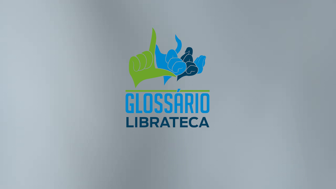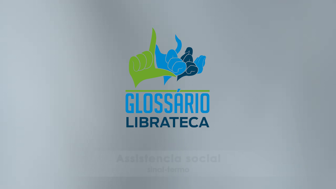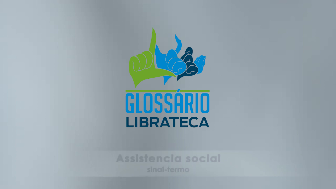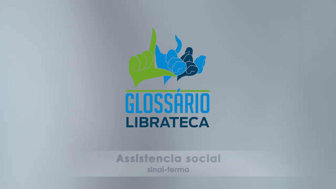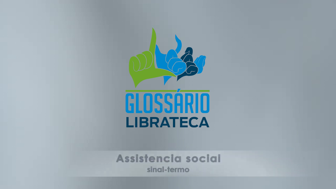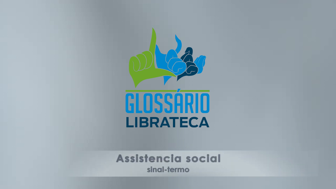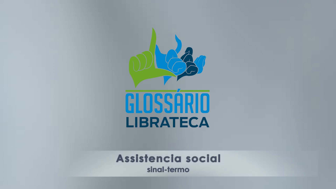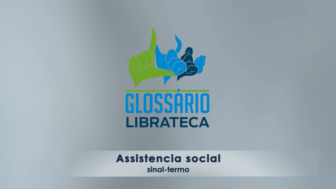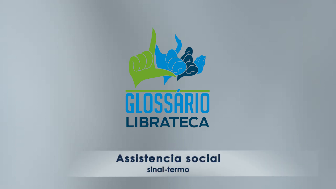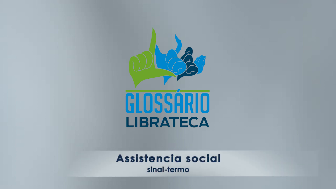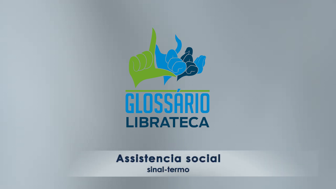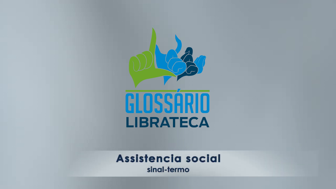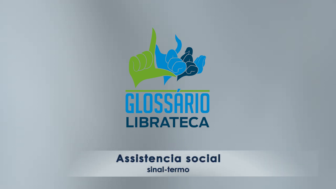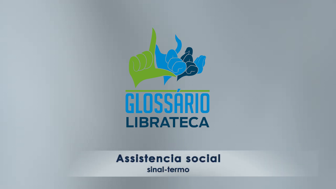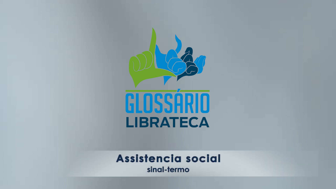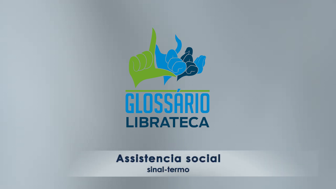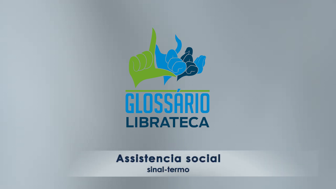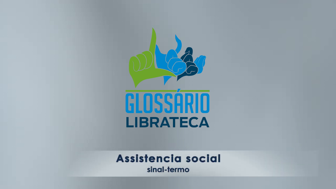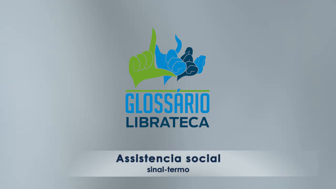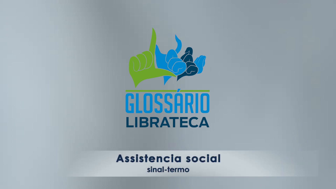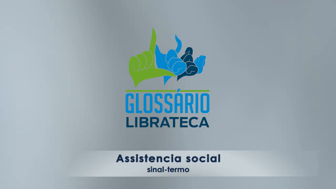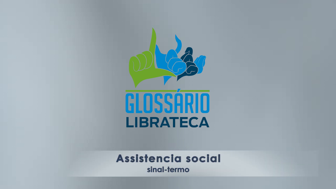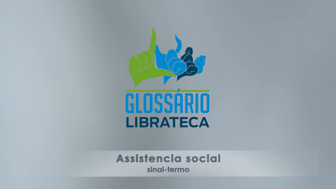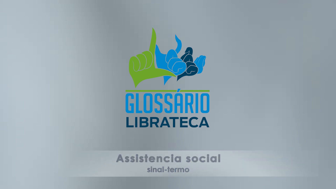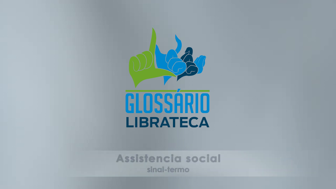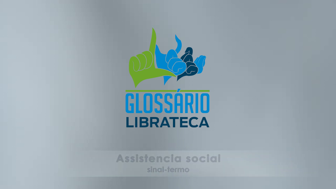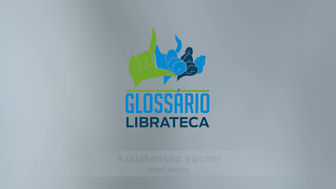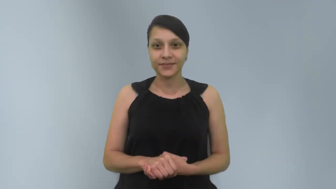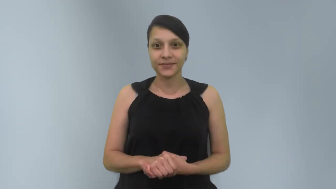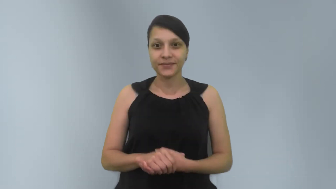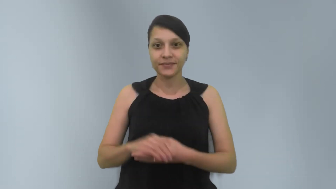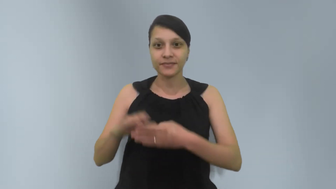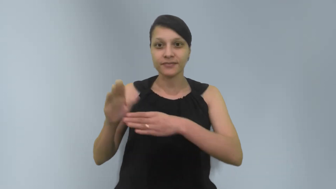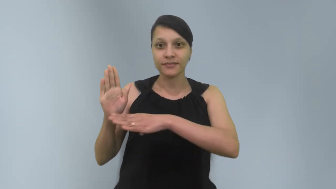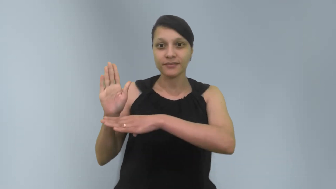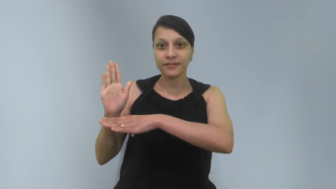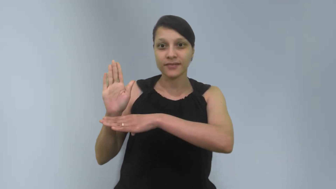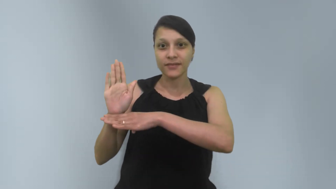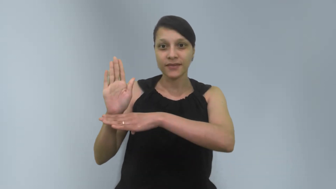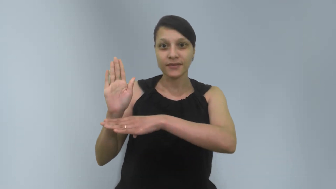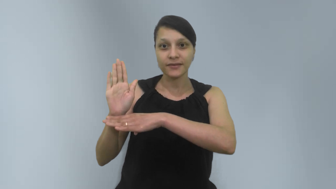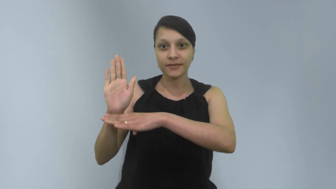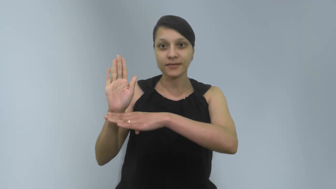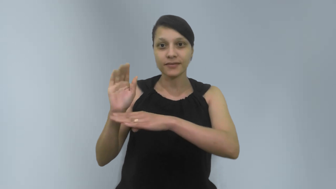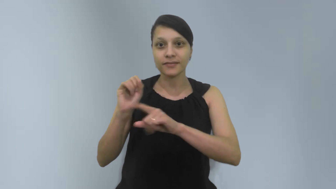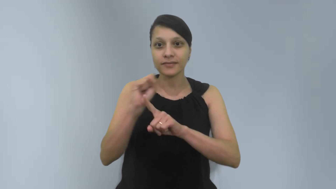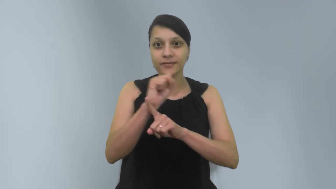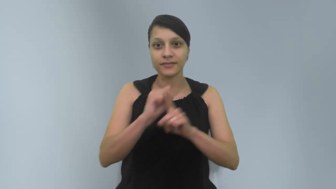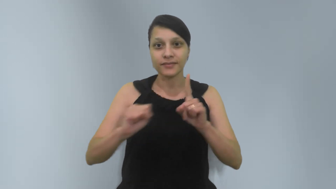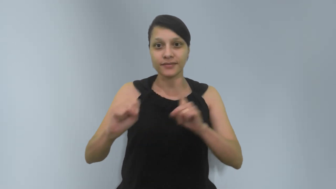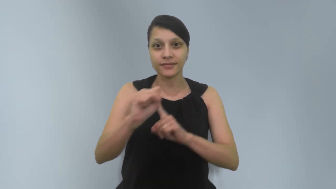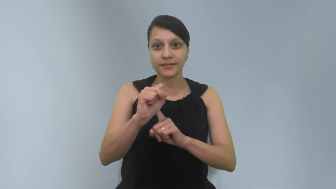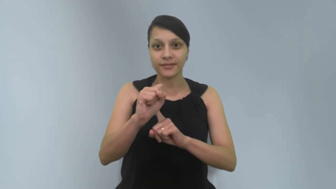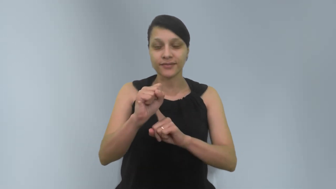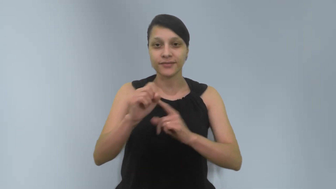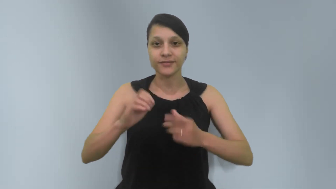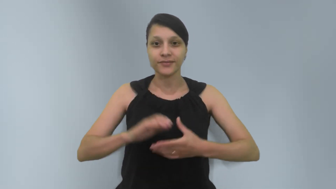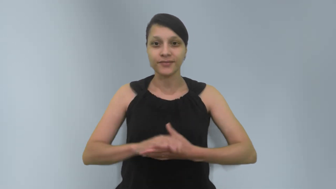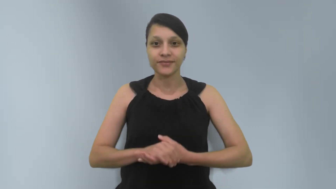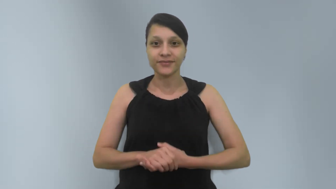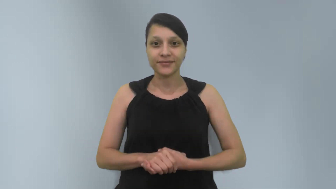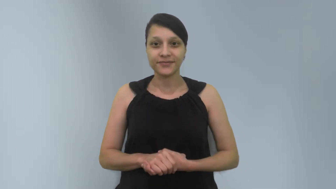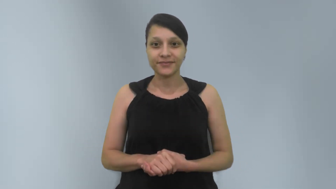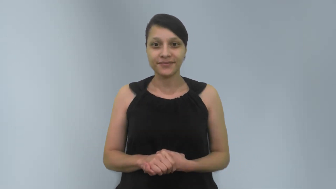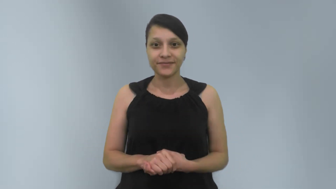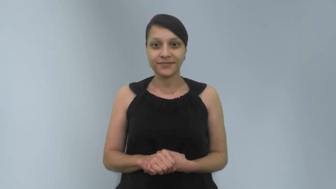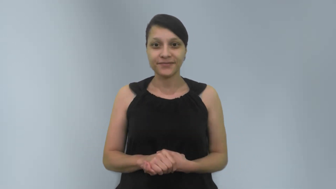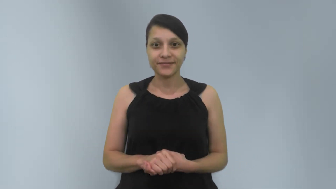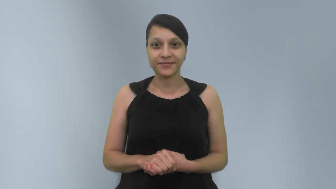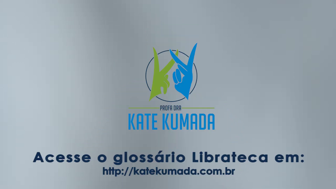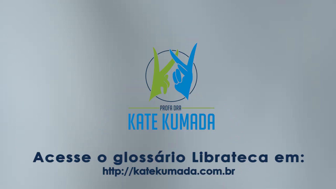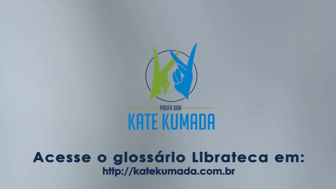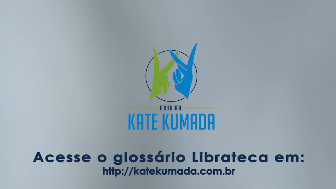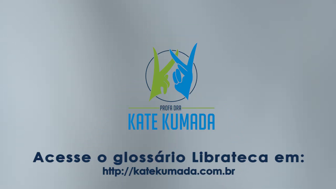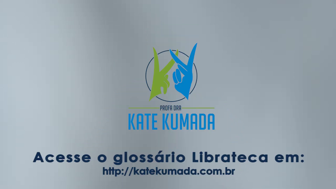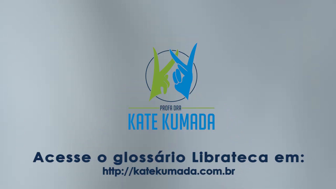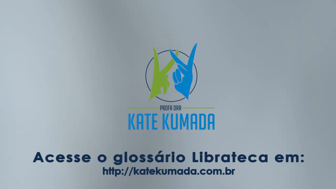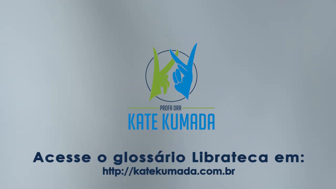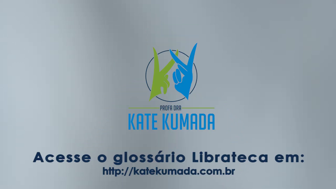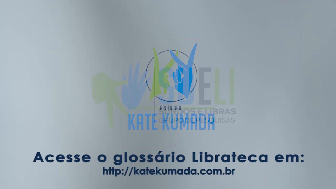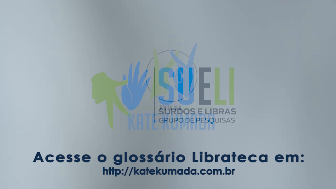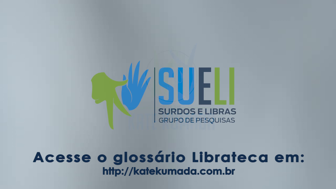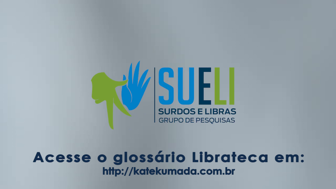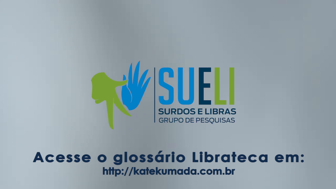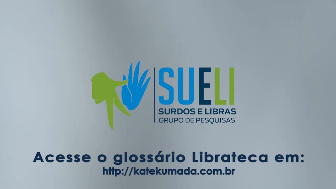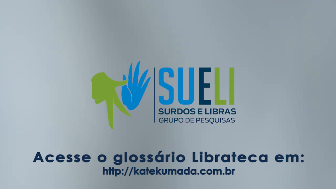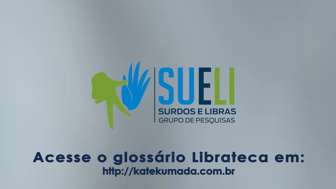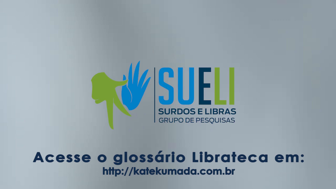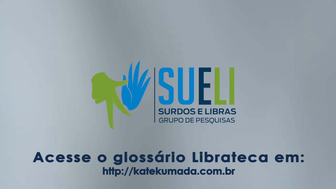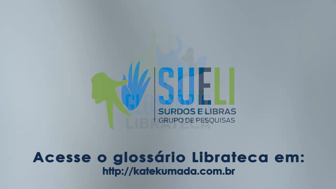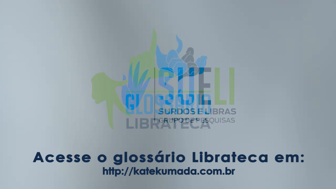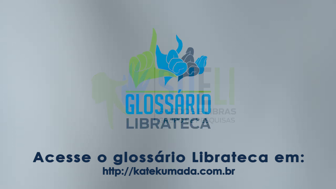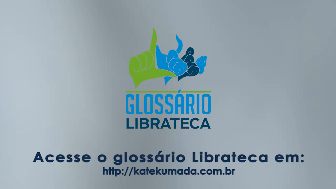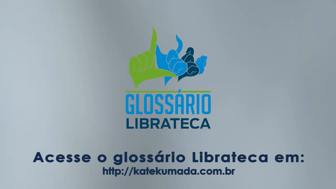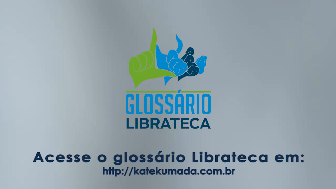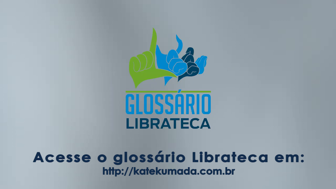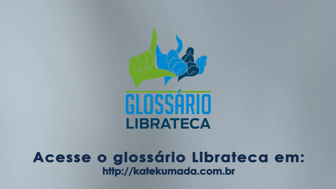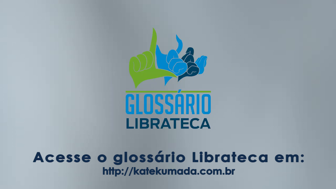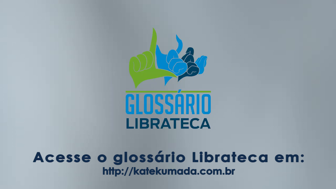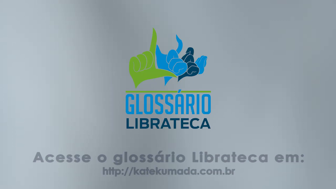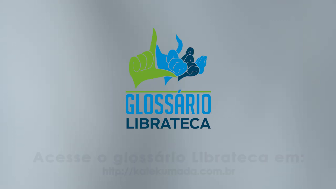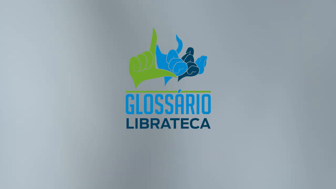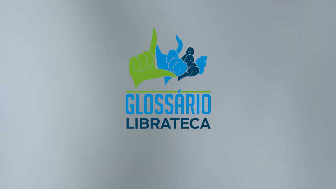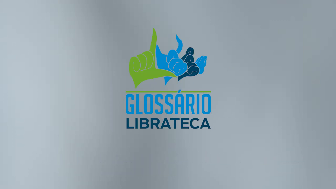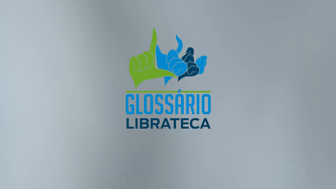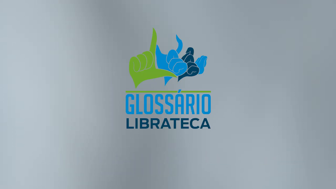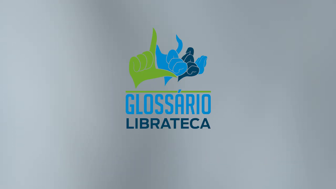Assistência social